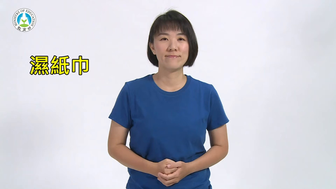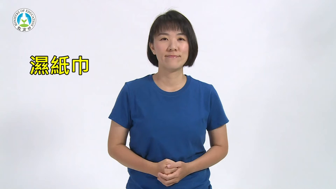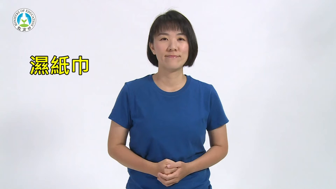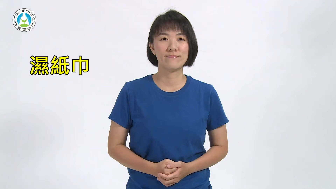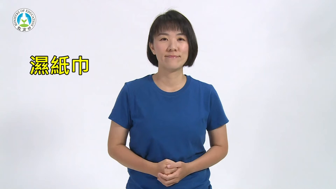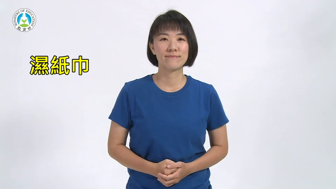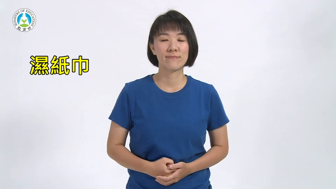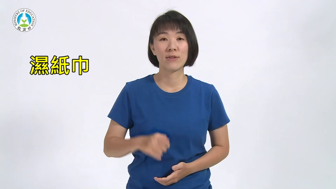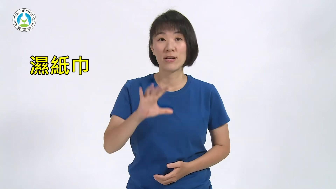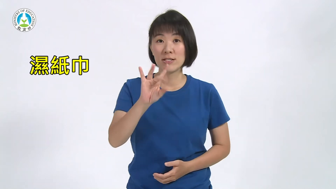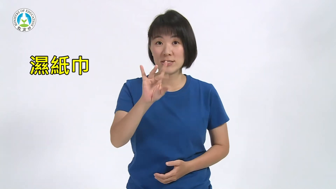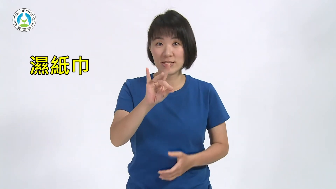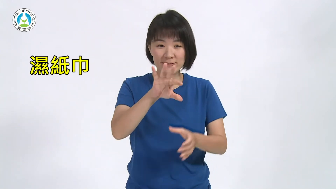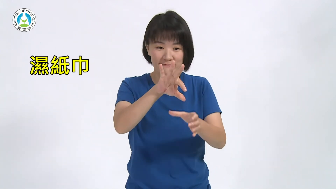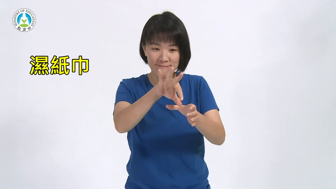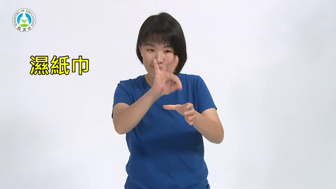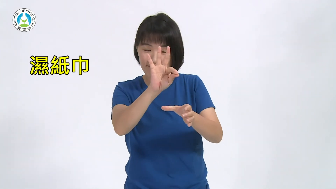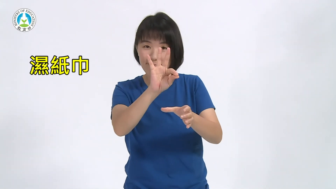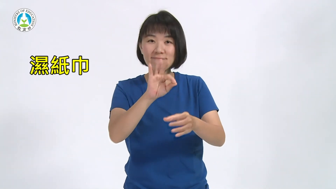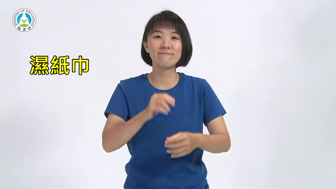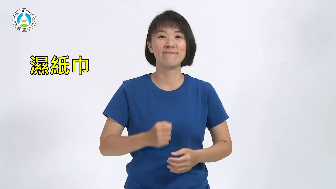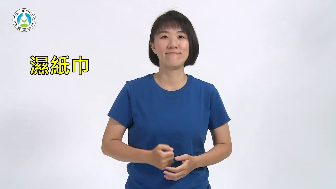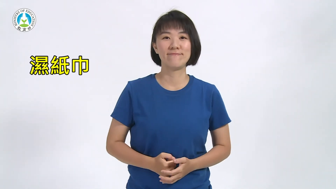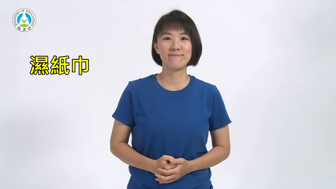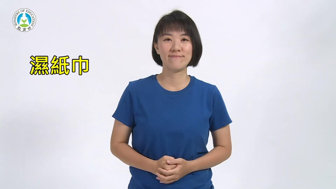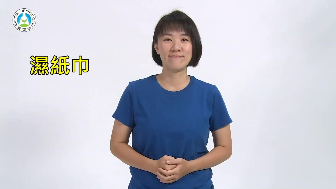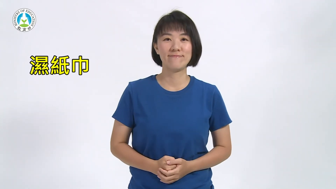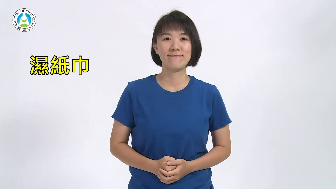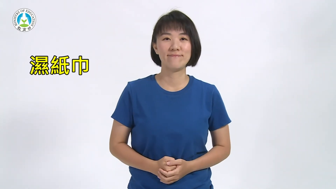濕紙巾